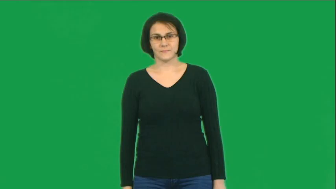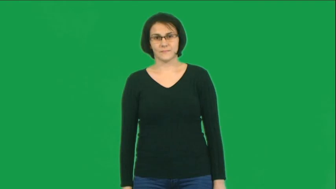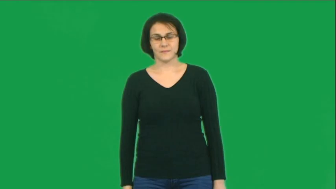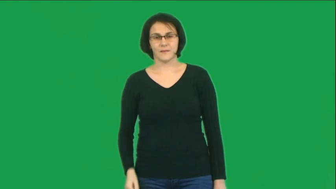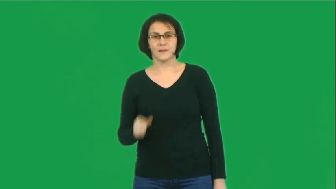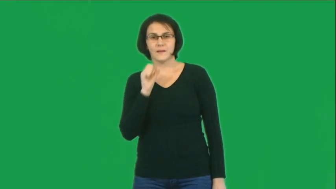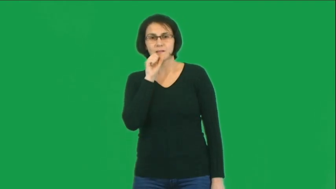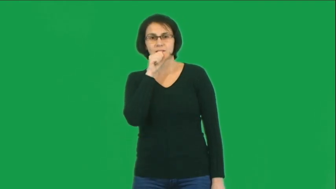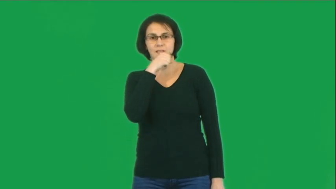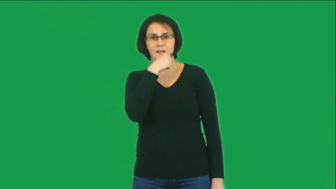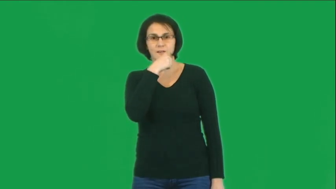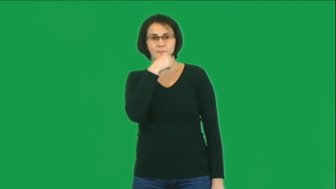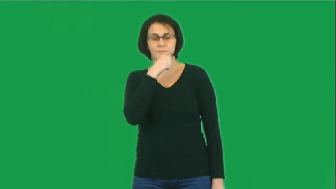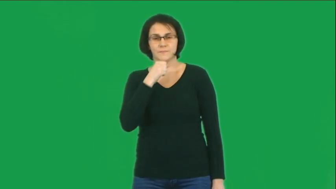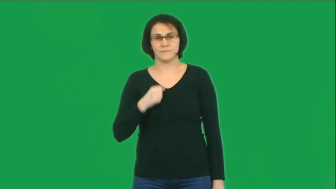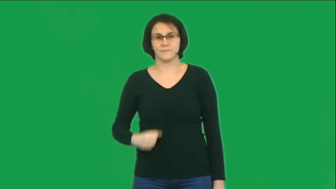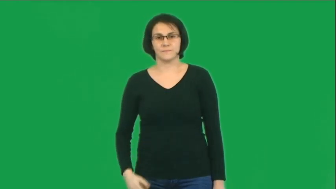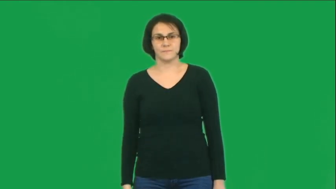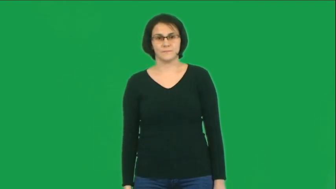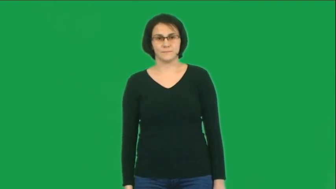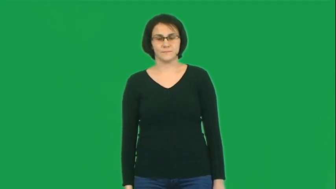stary